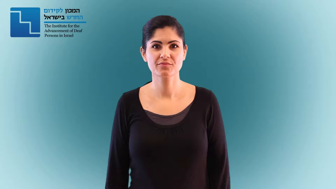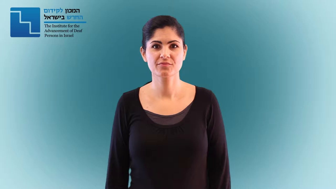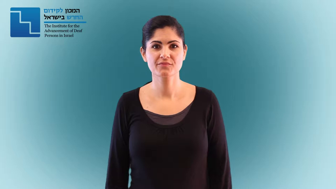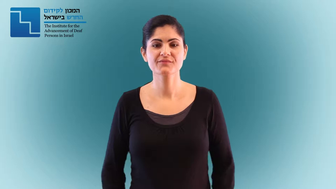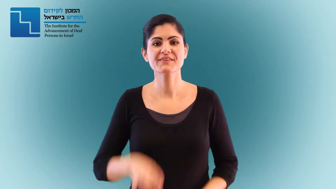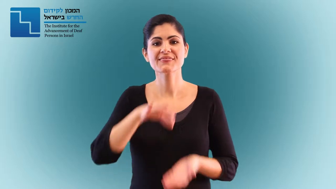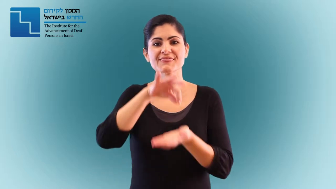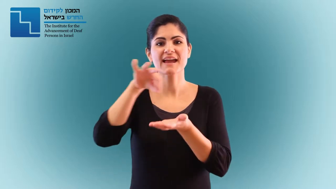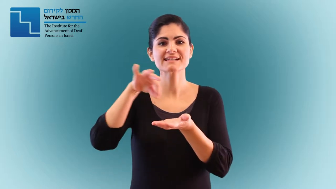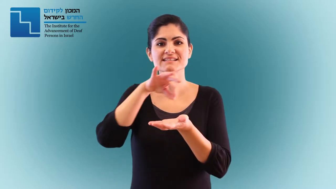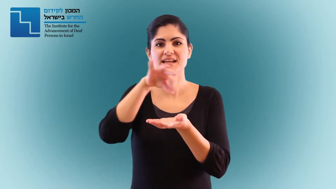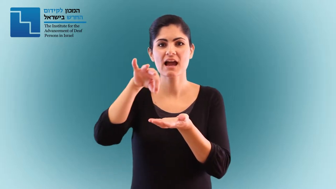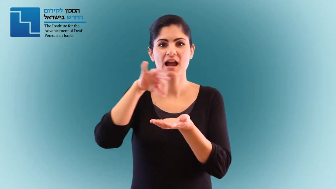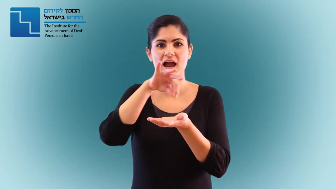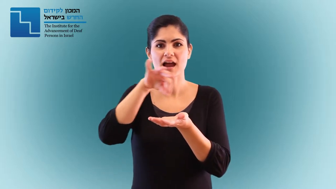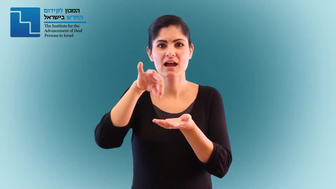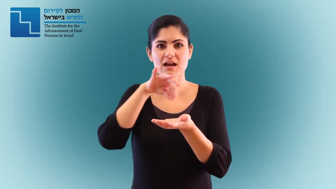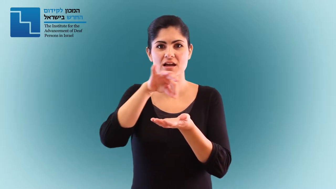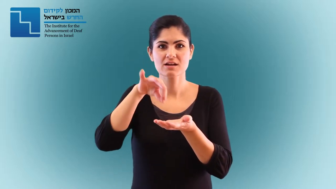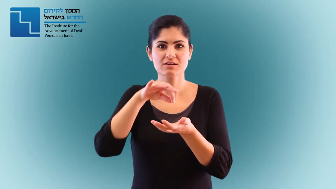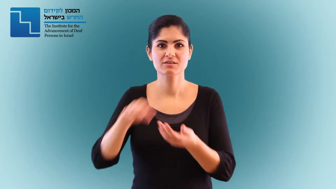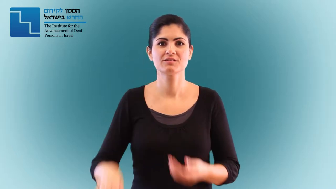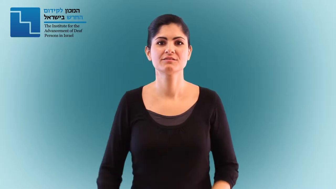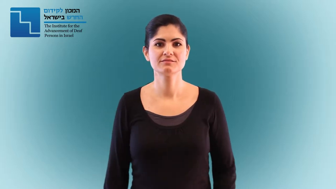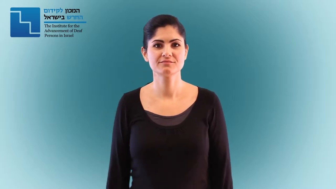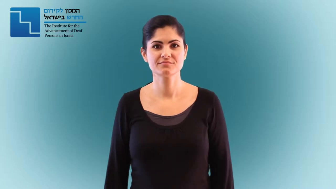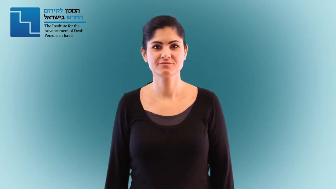דייסה